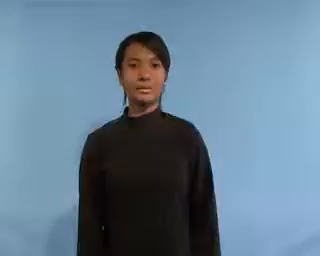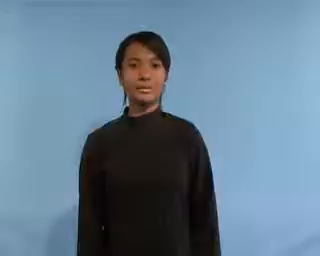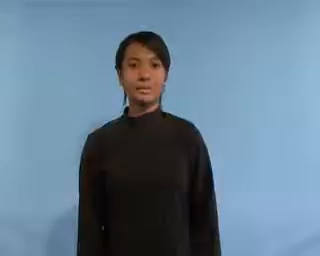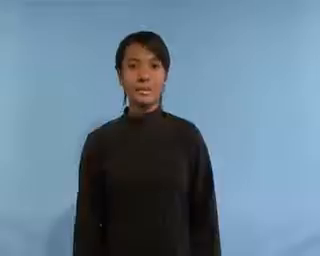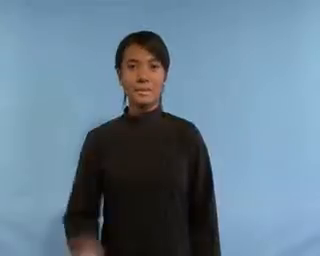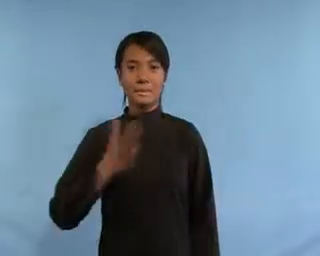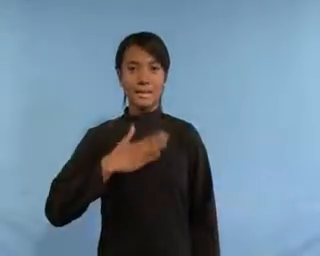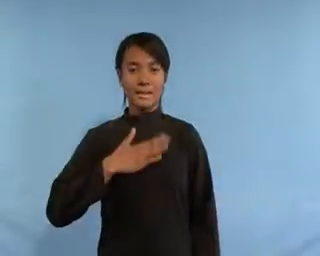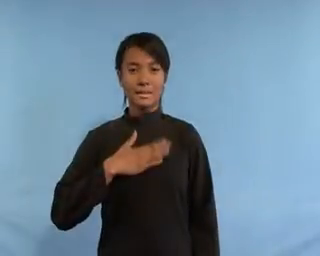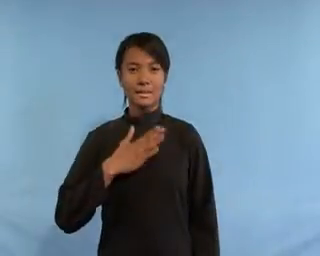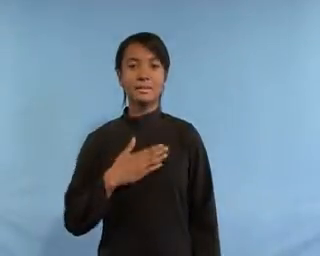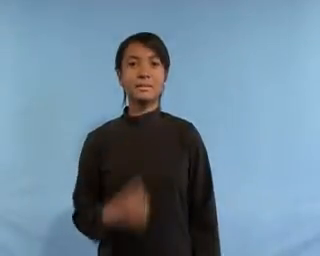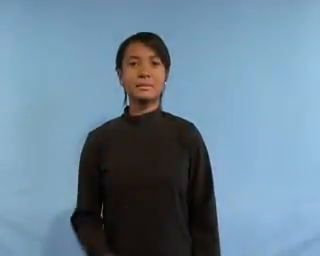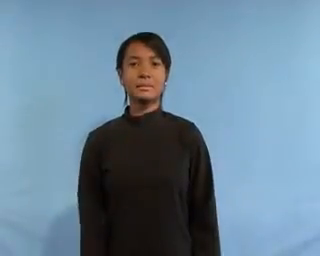mianatra